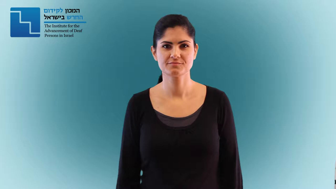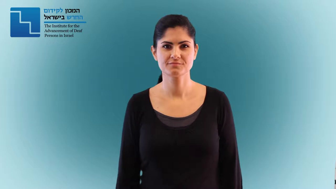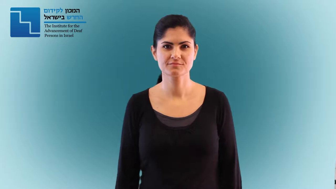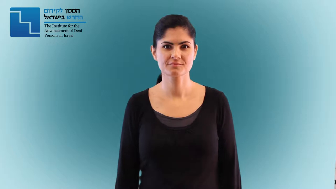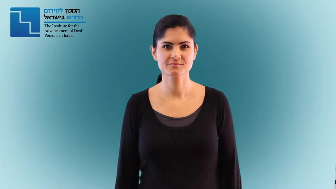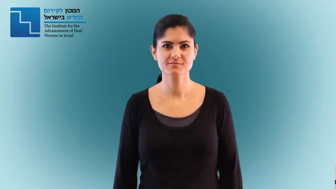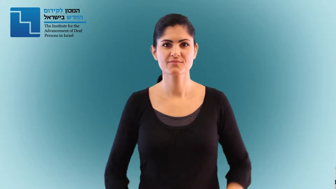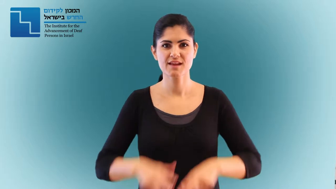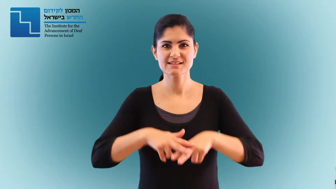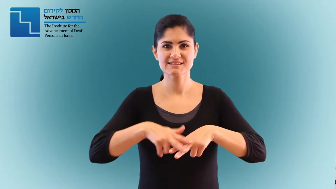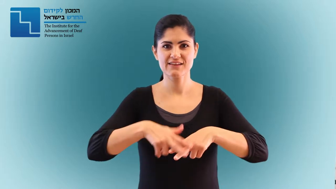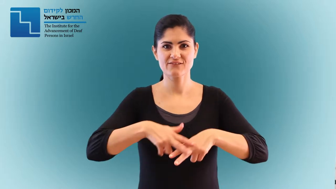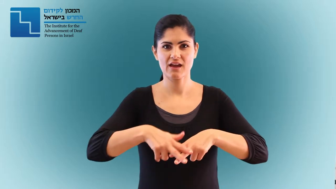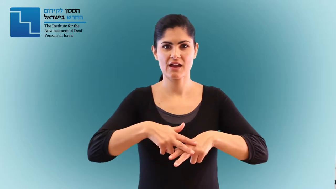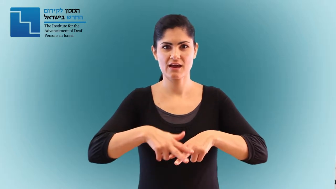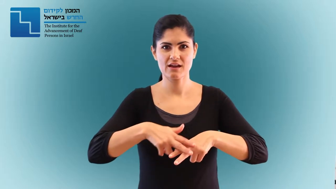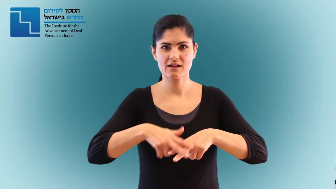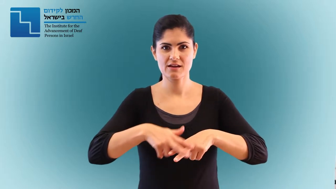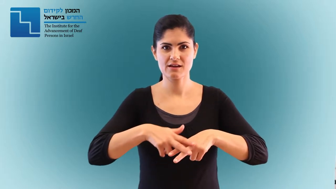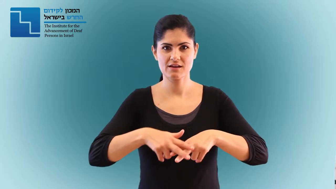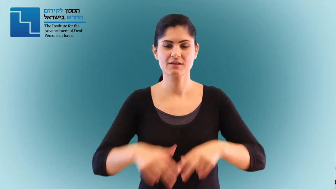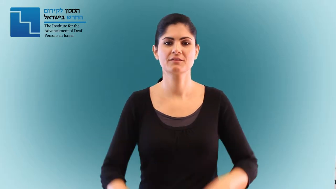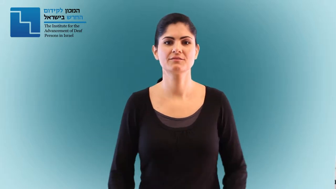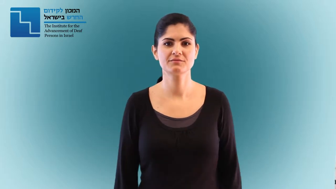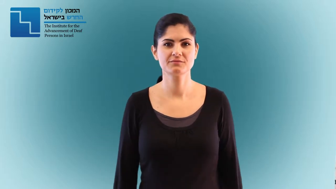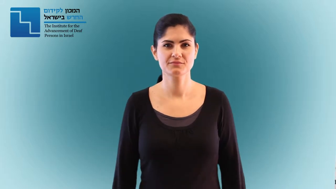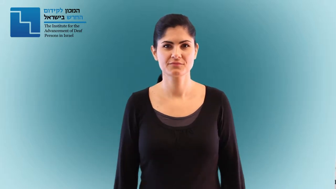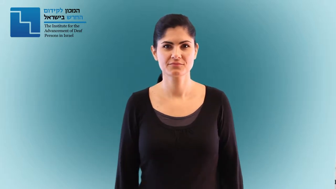צבע